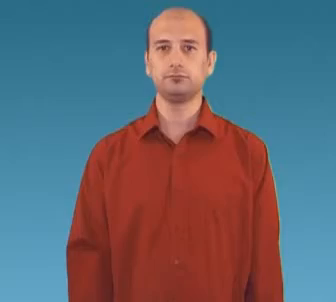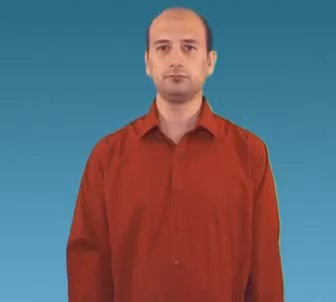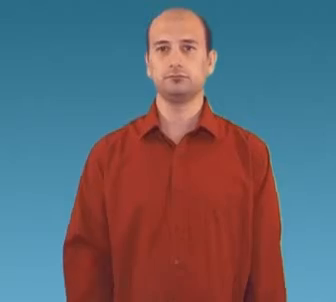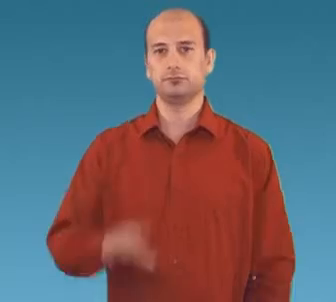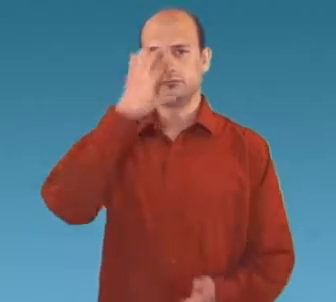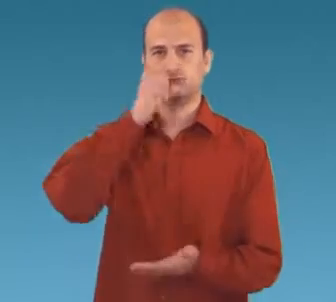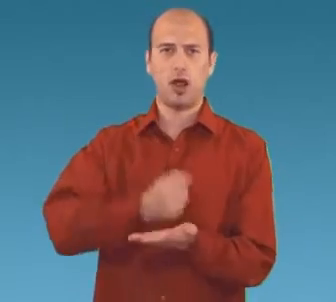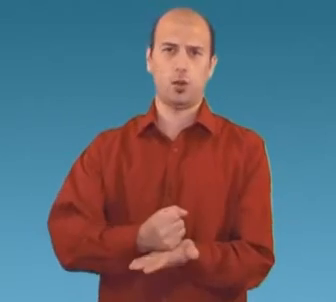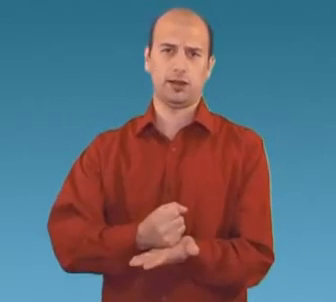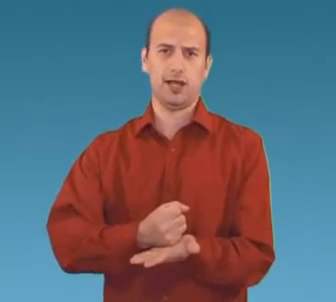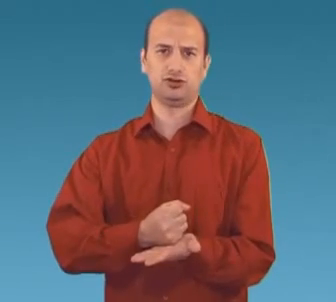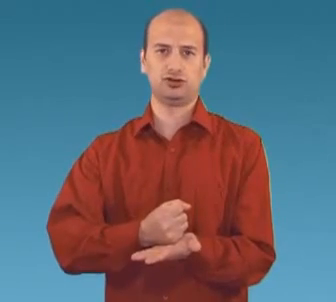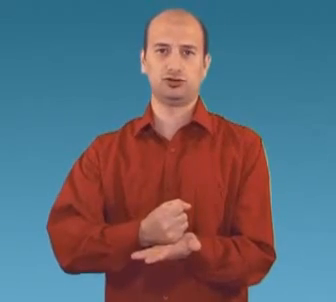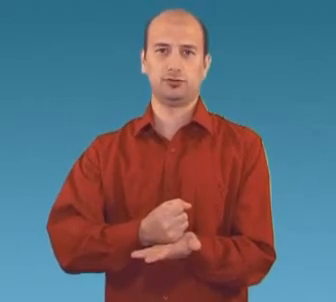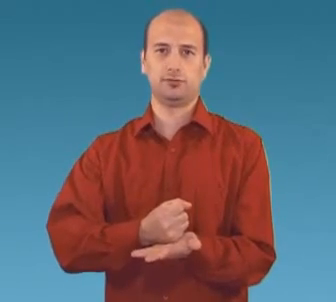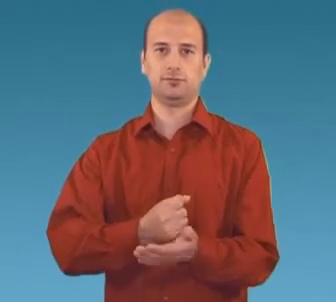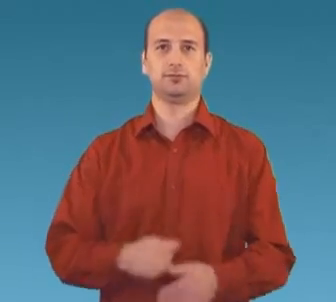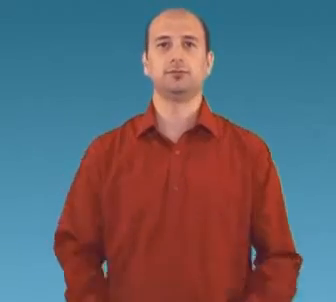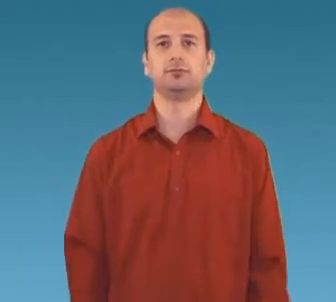Csalódás